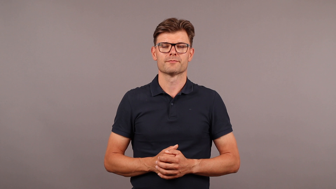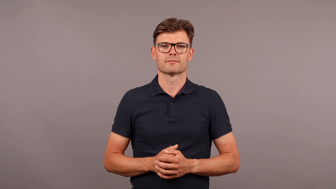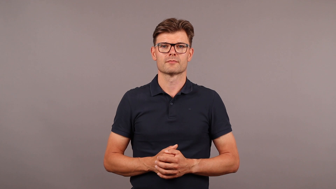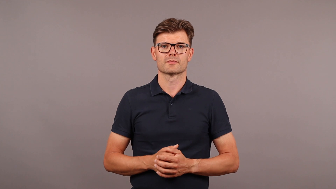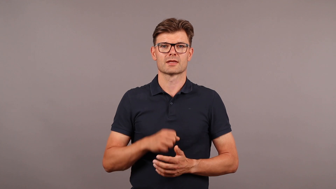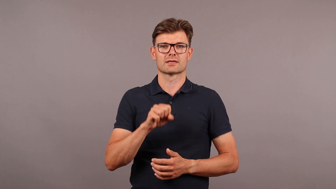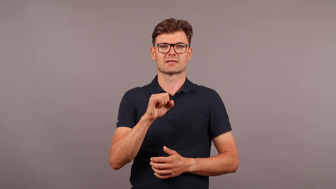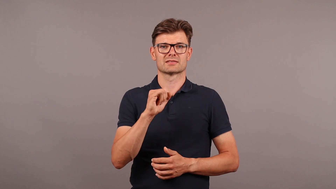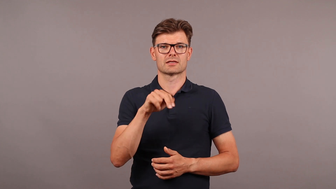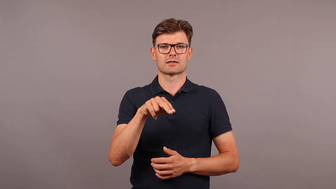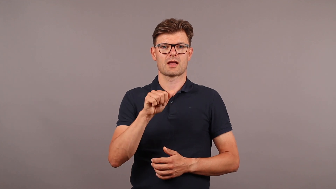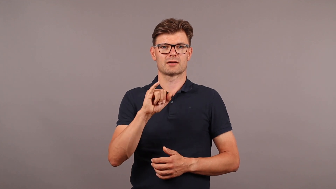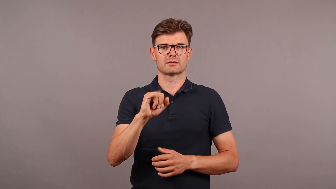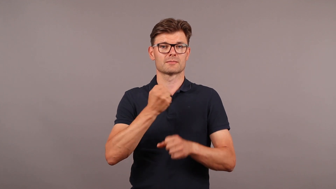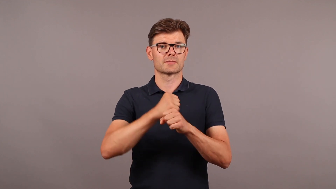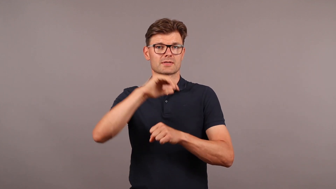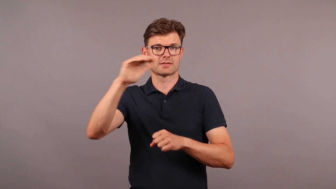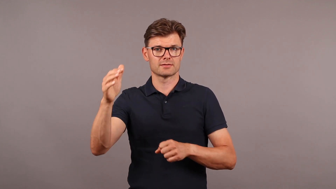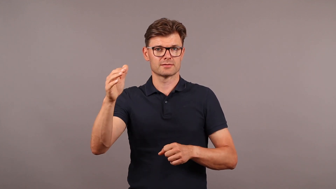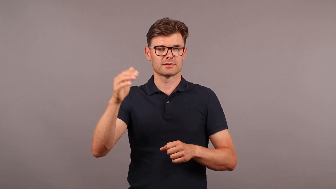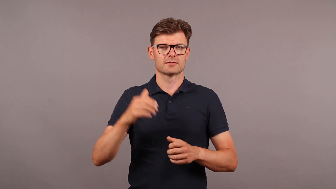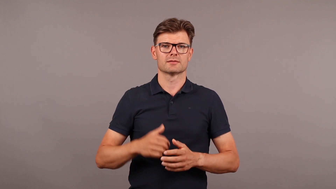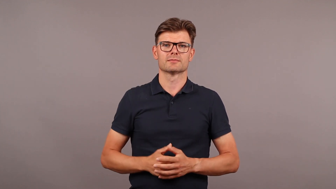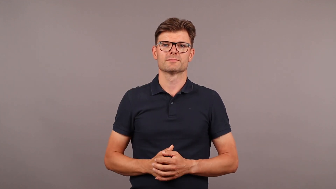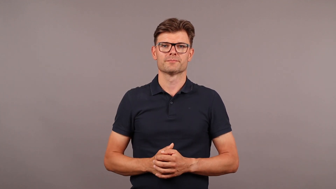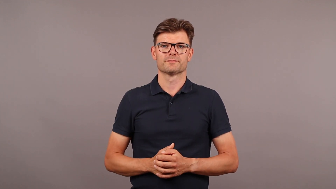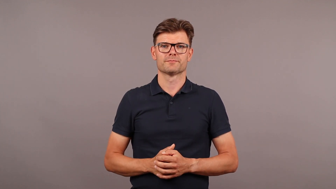Sinaiberget